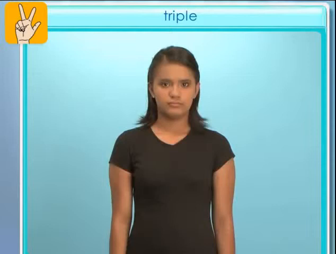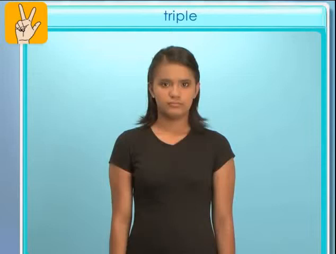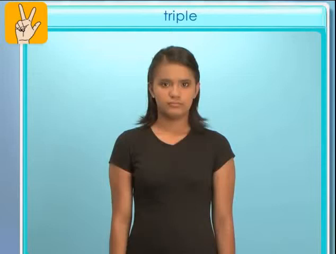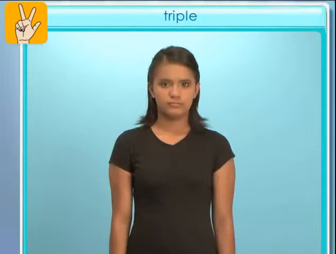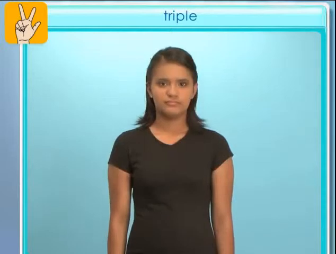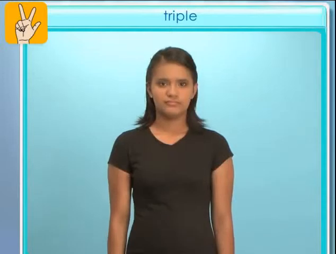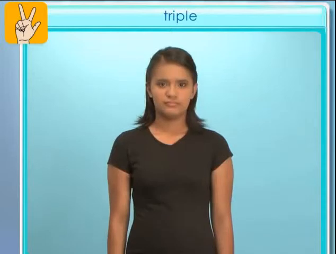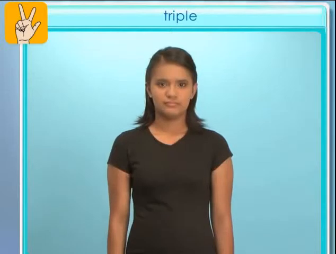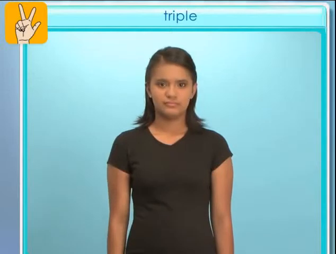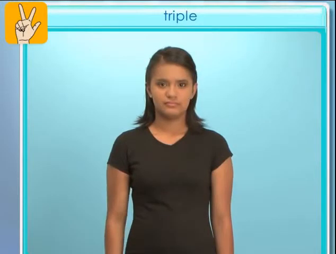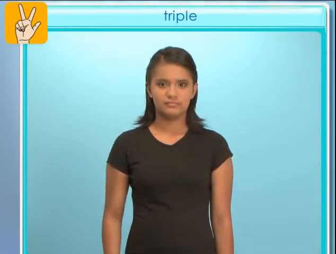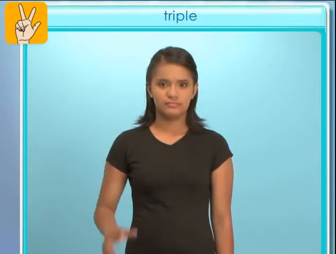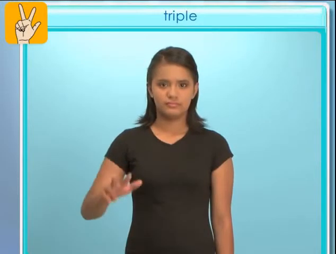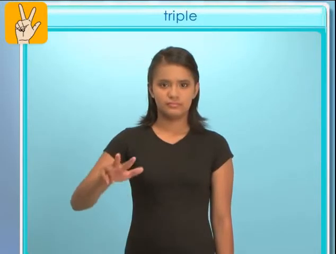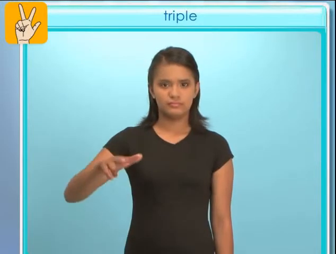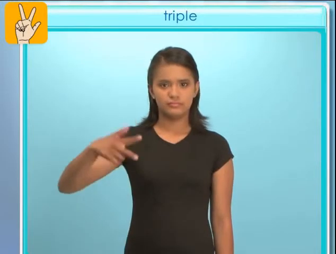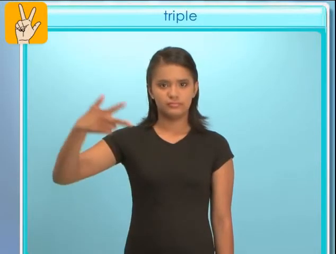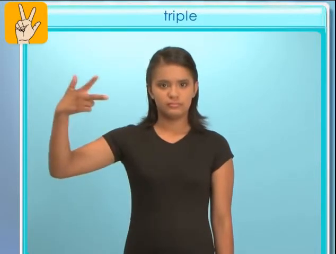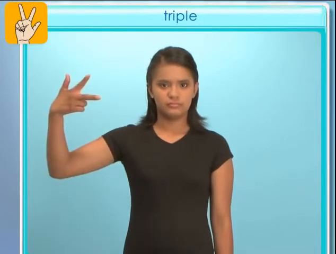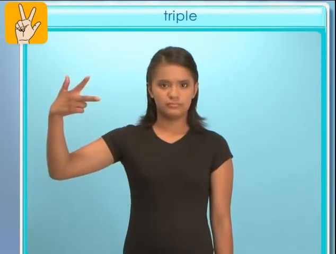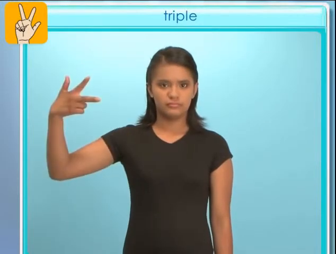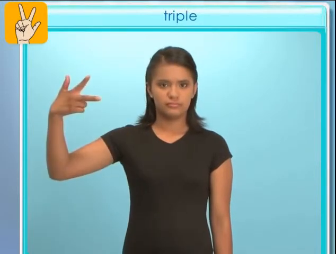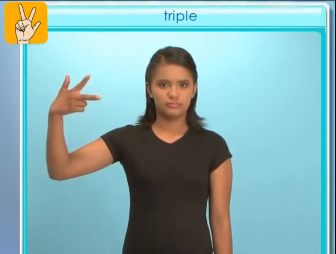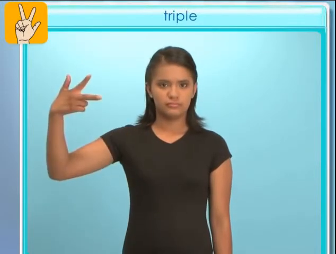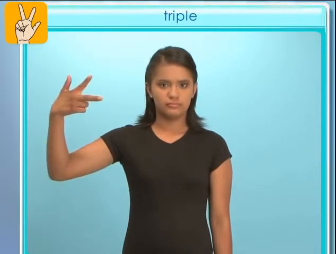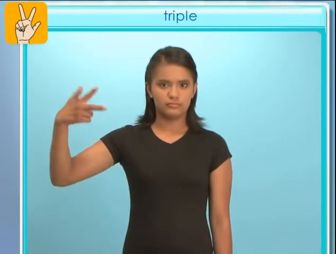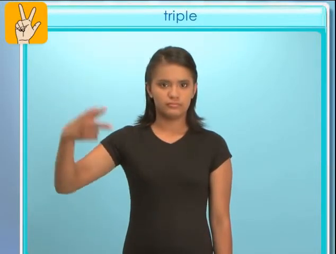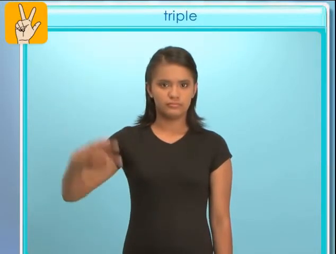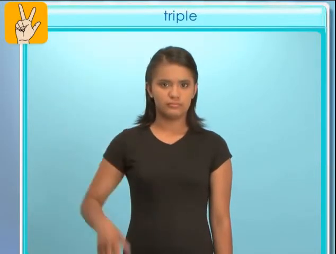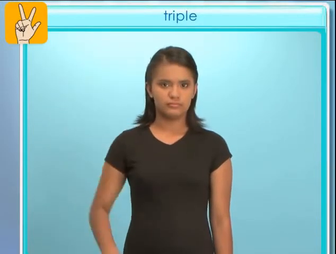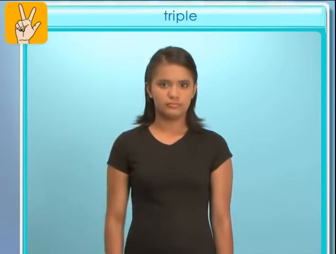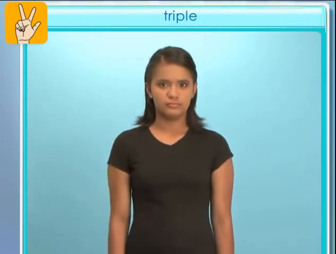TRIPLE